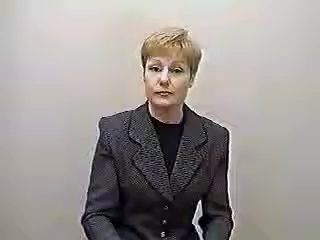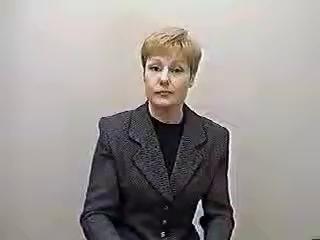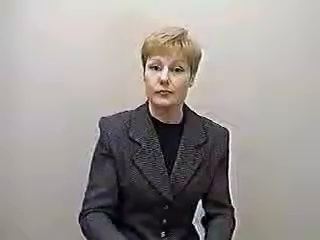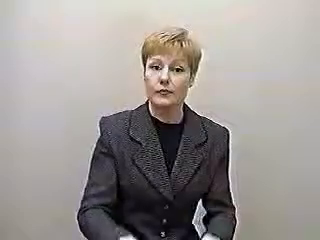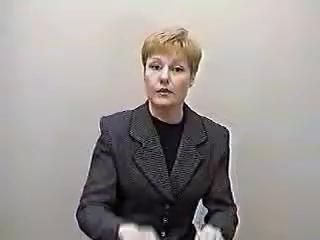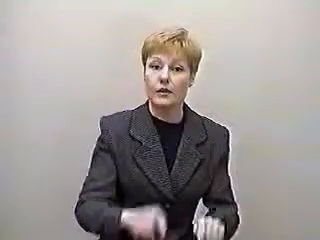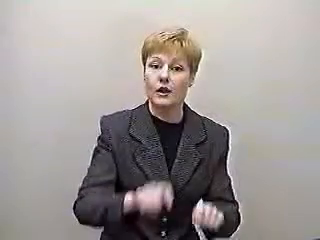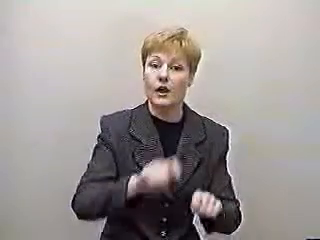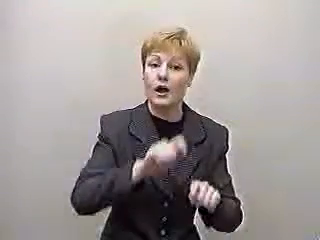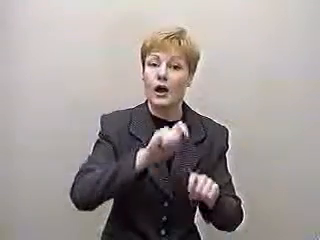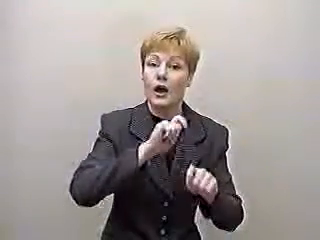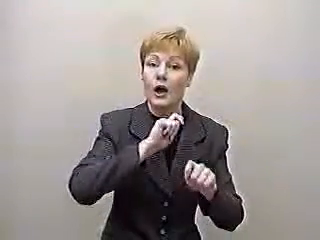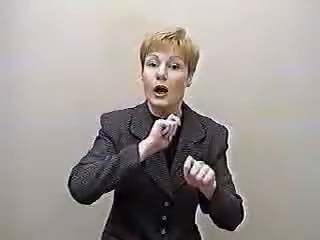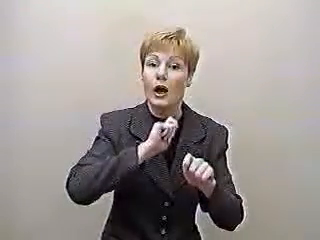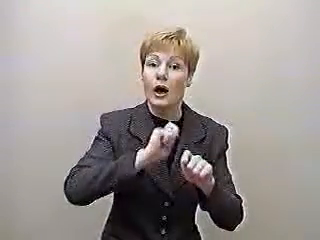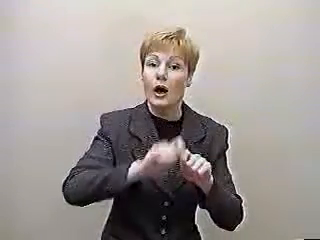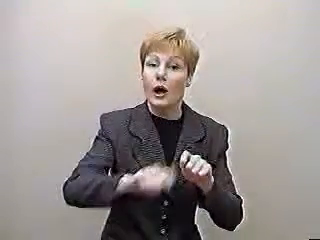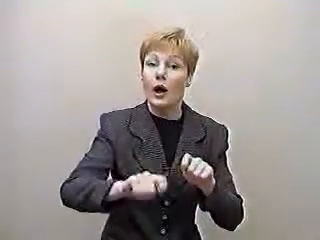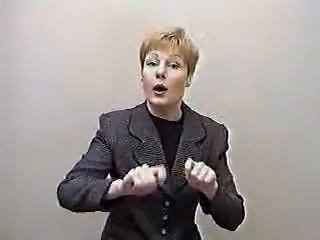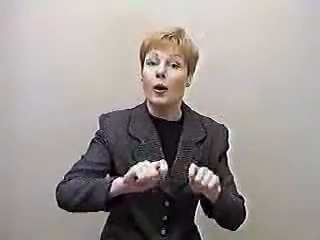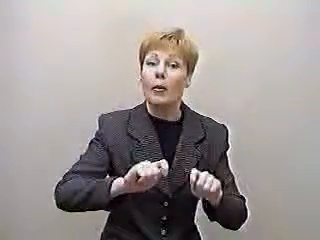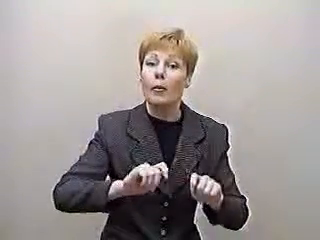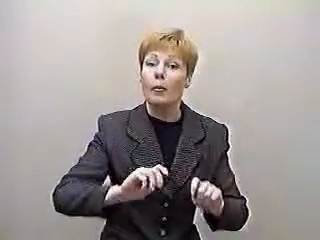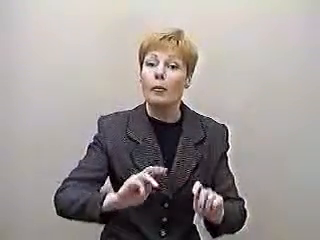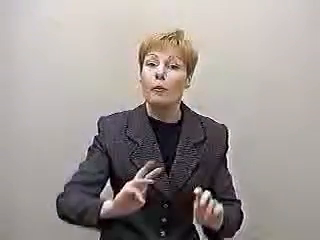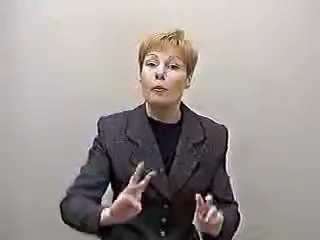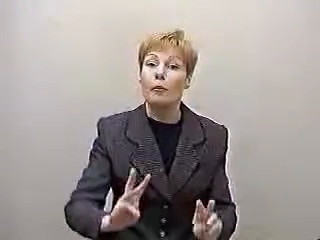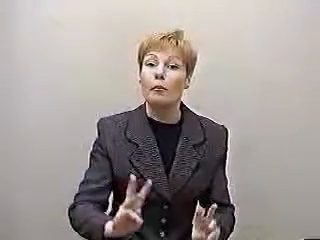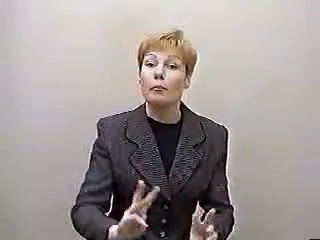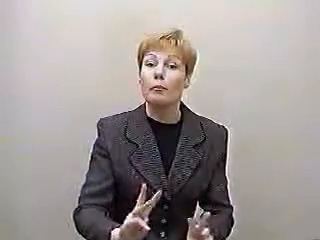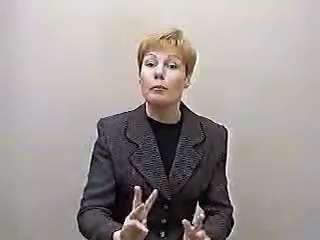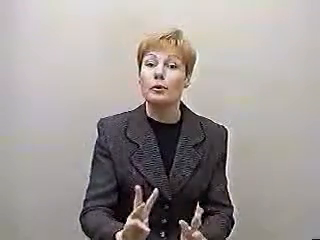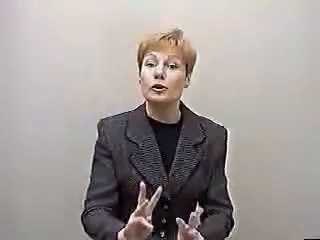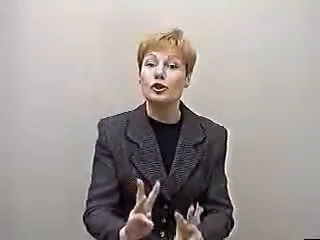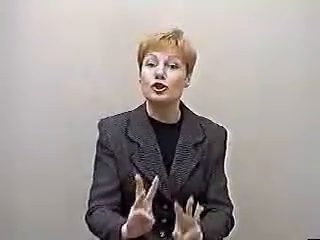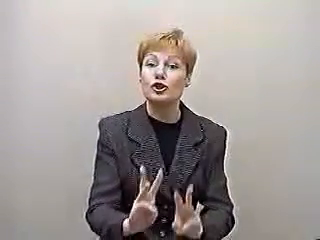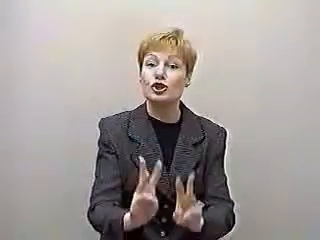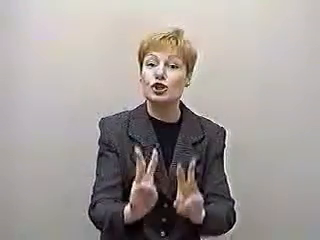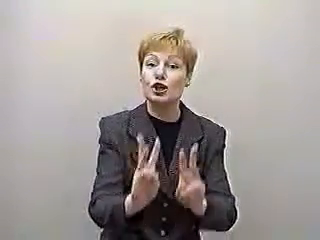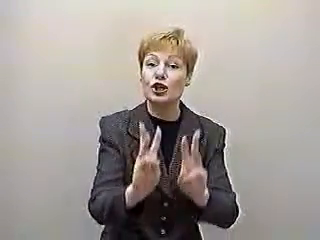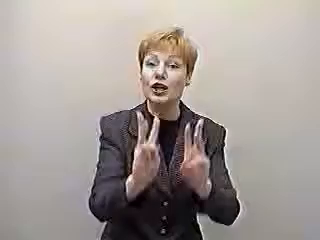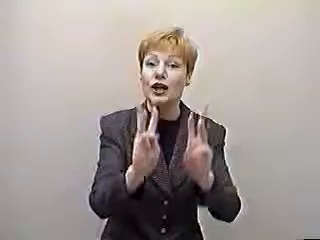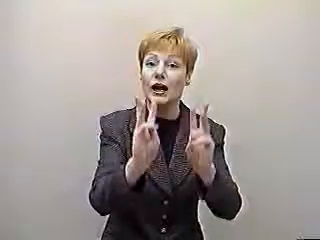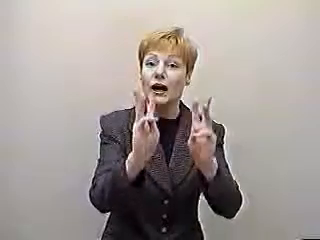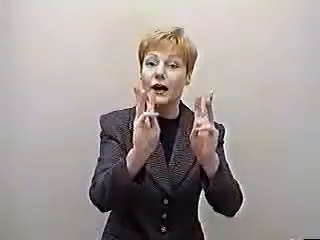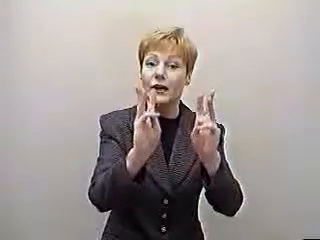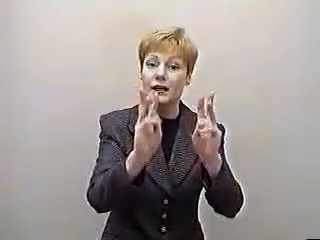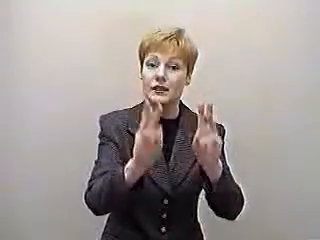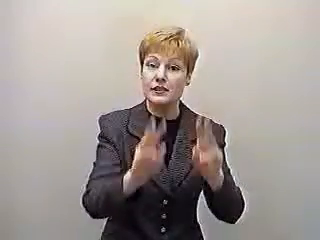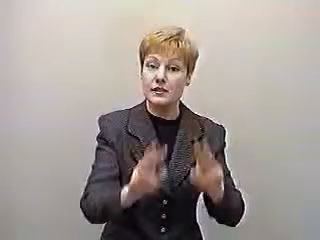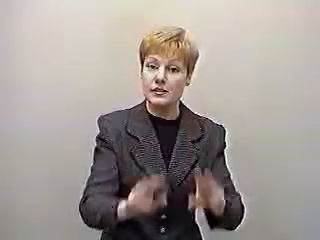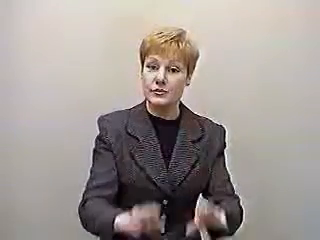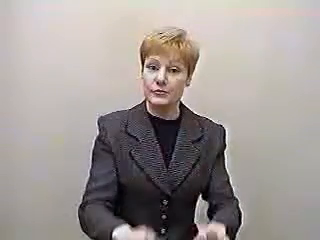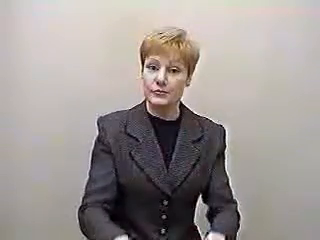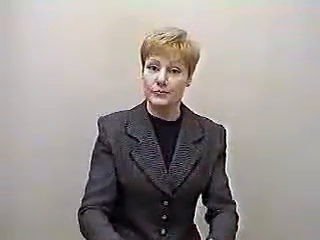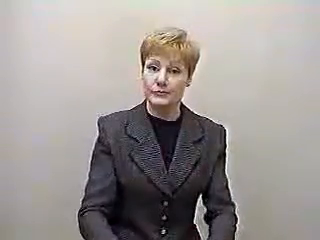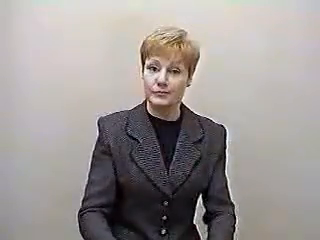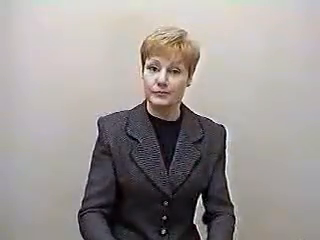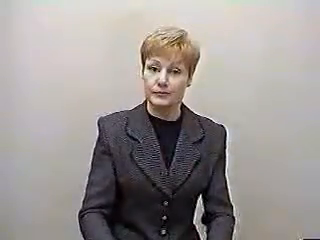поджигать